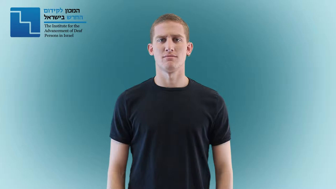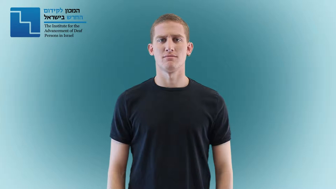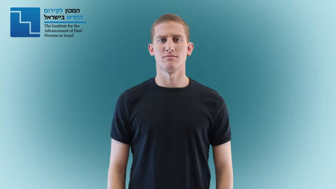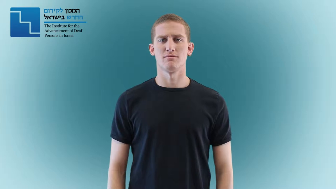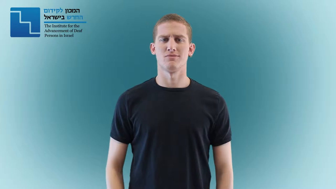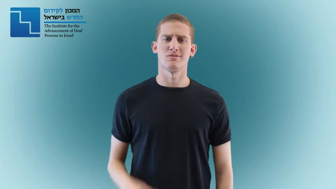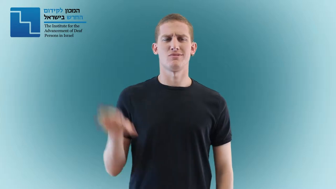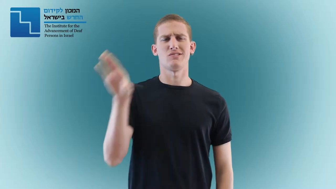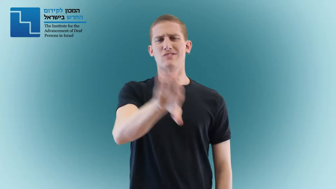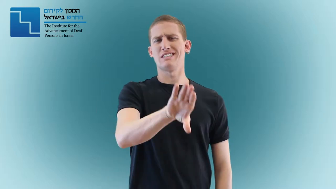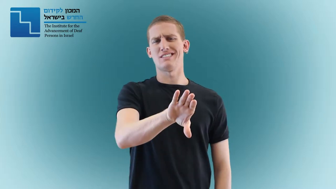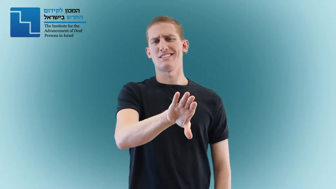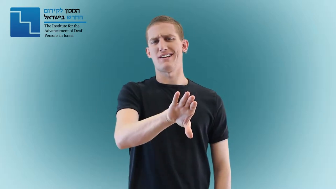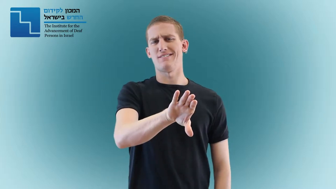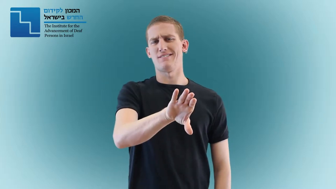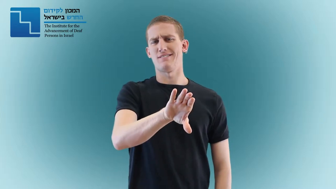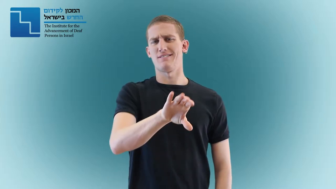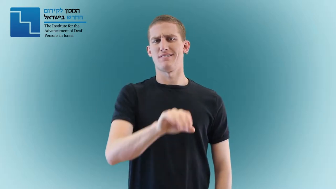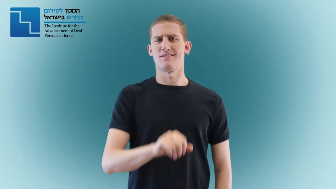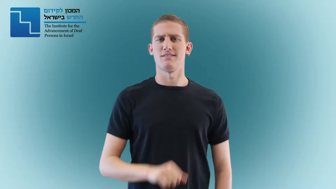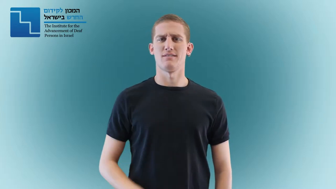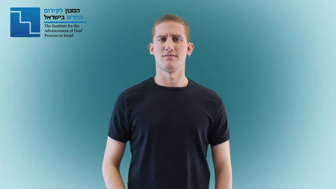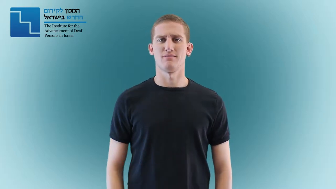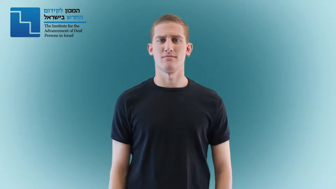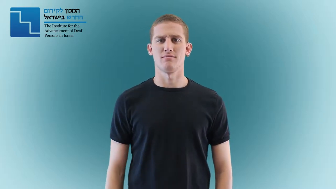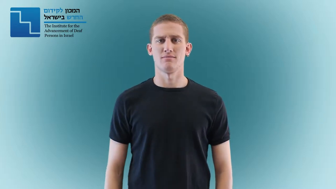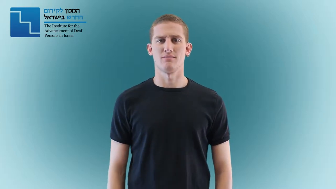לצפצף